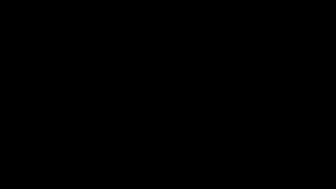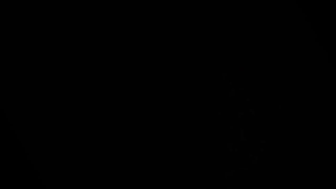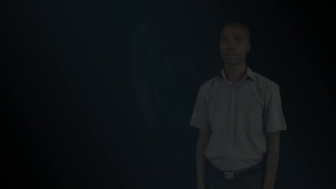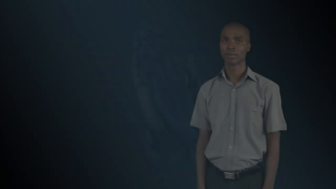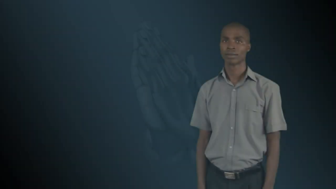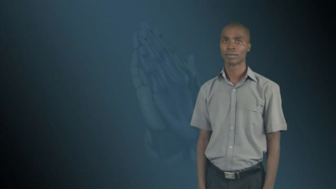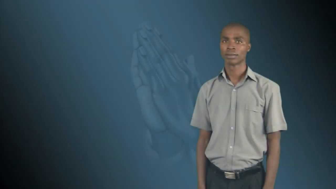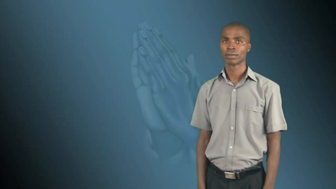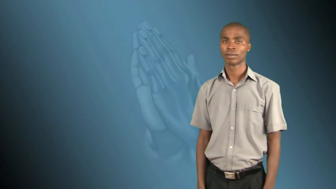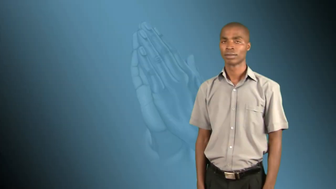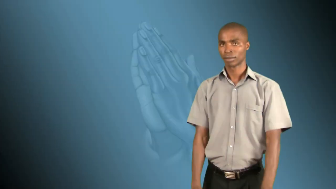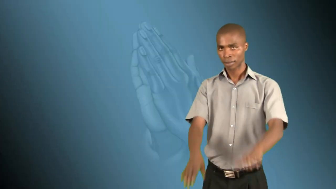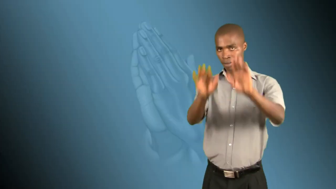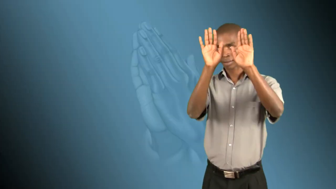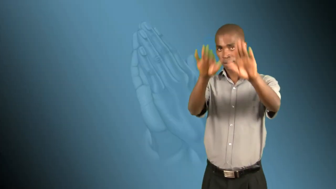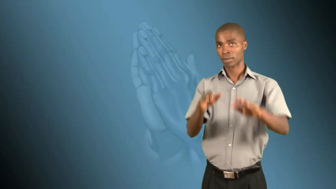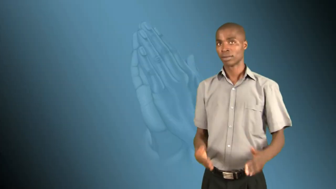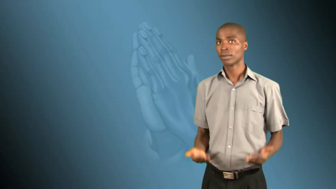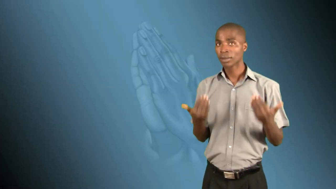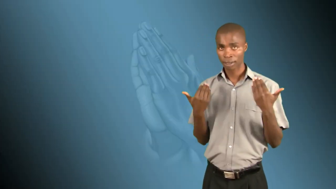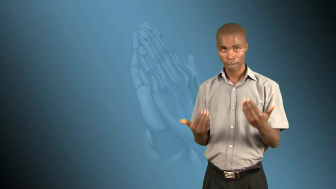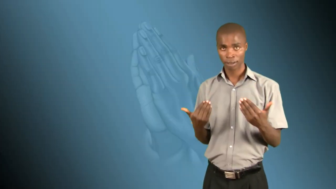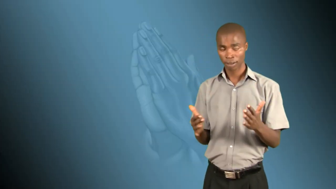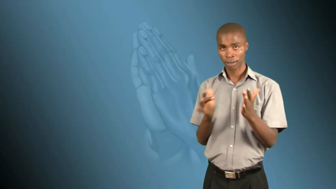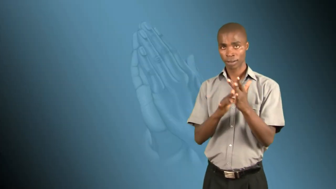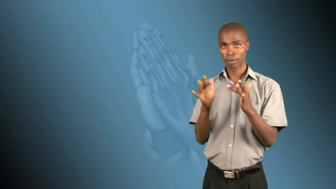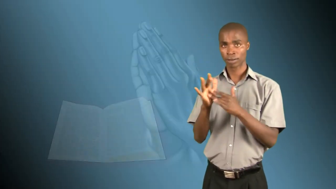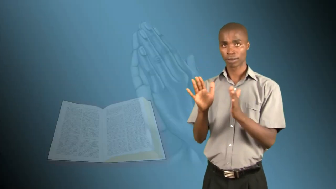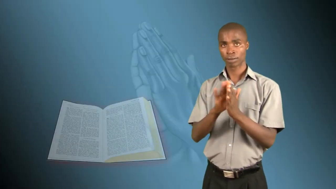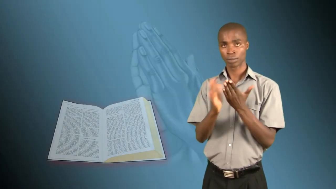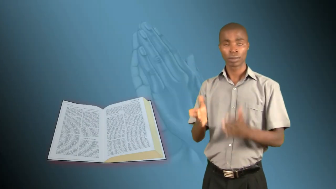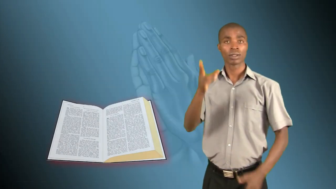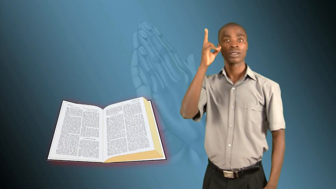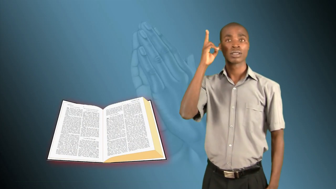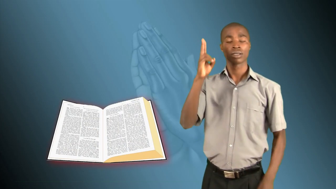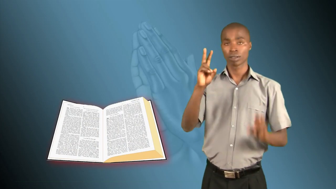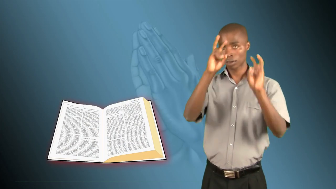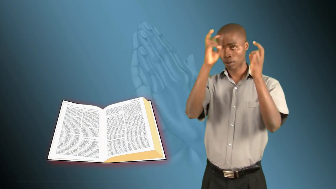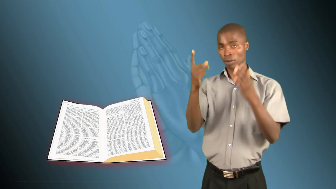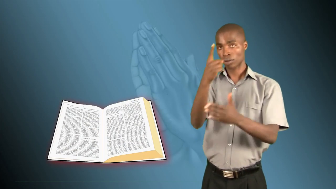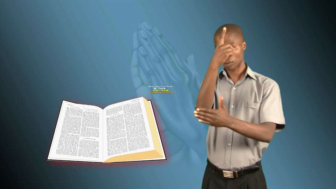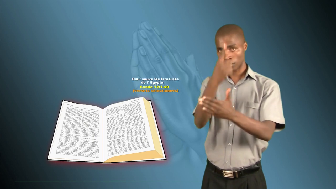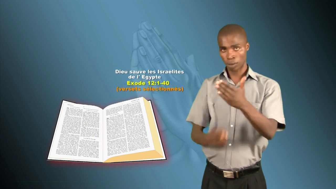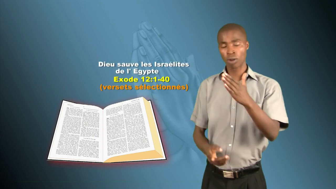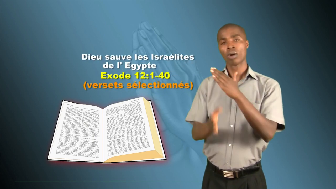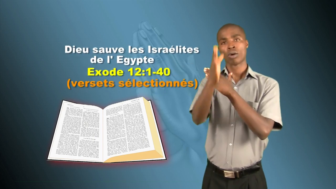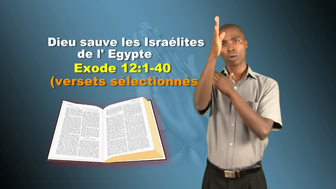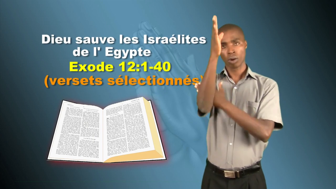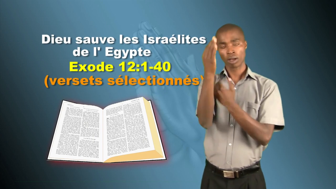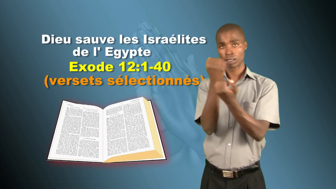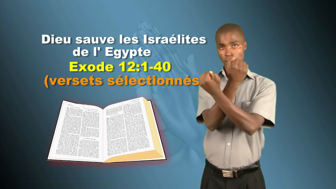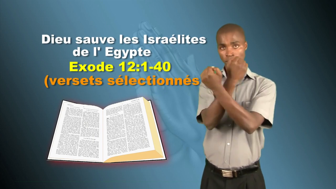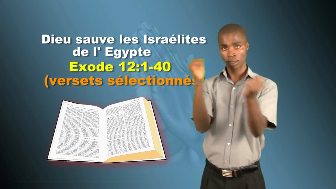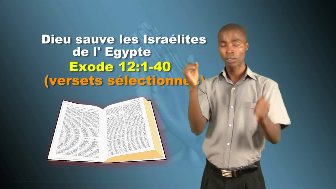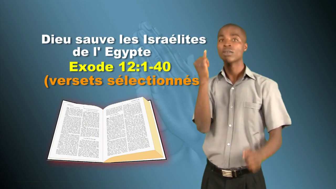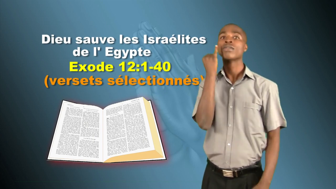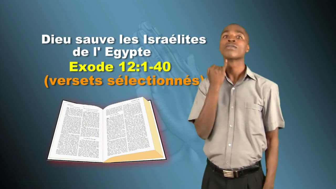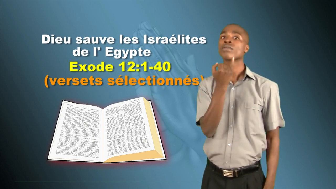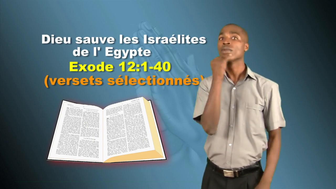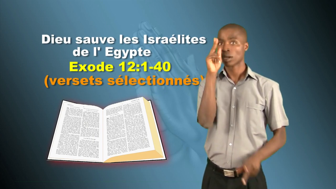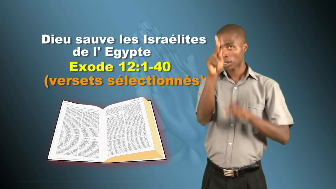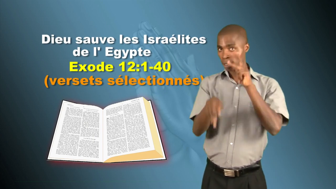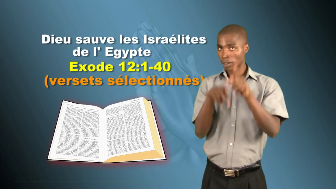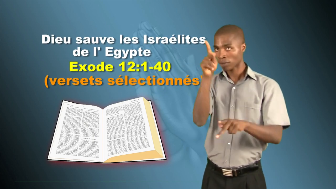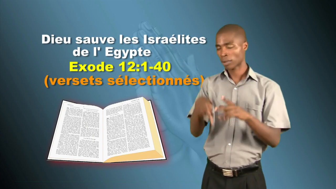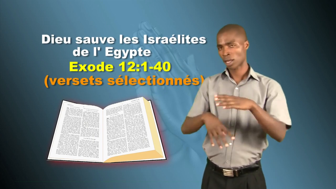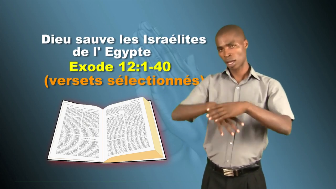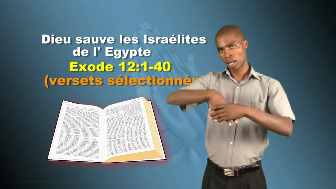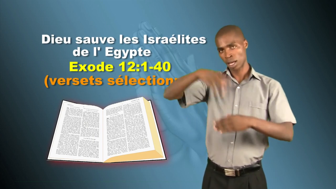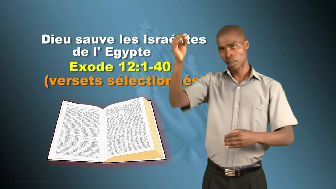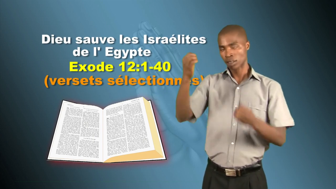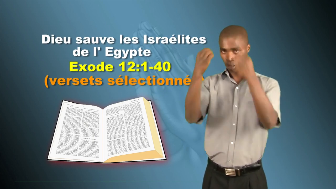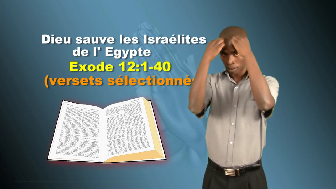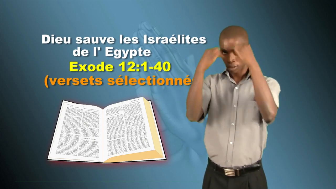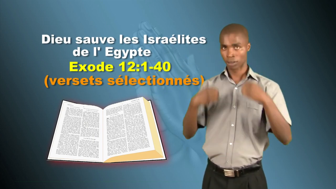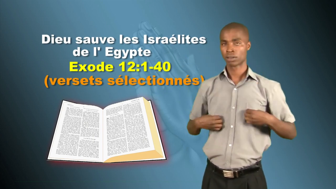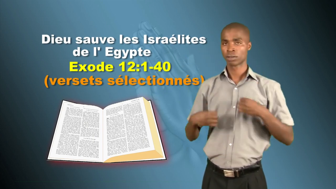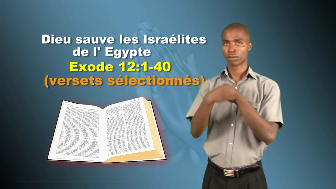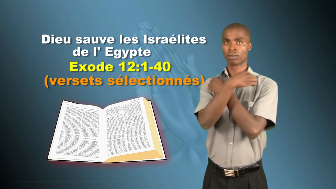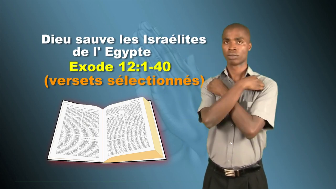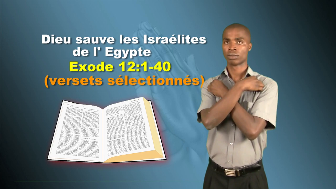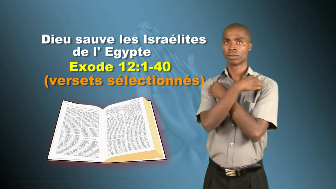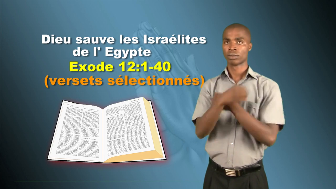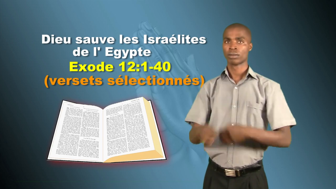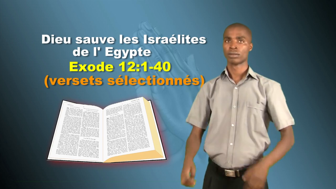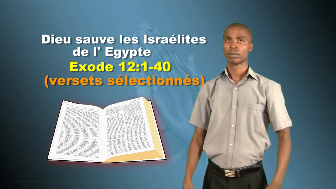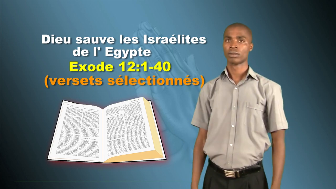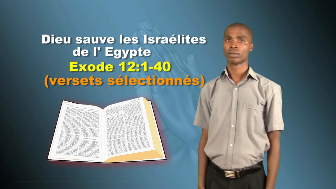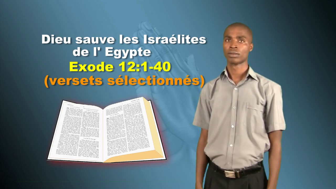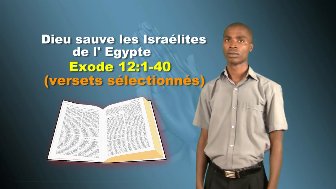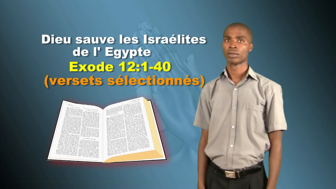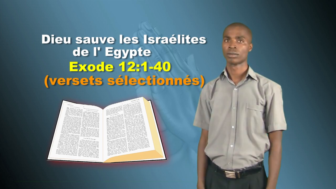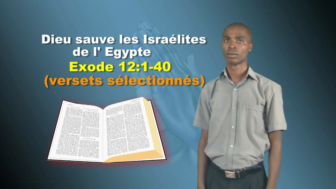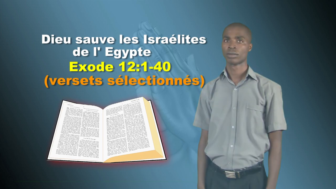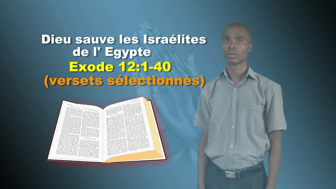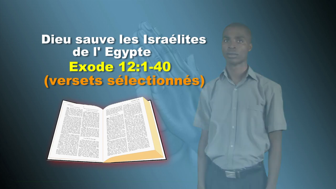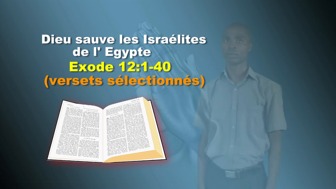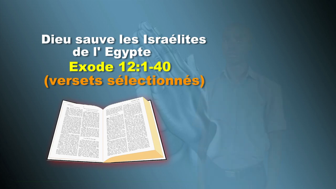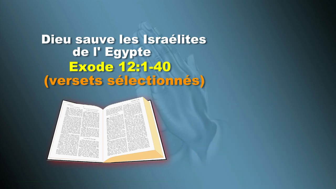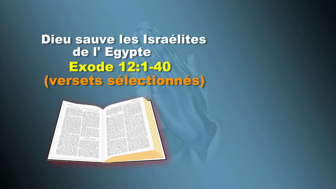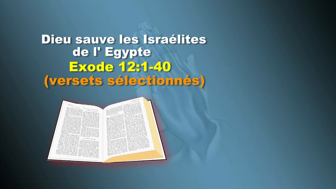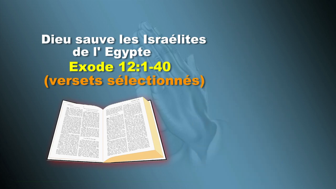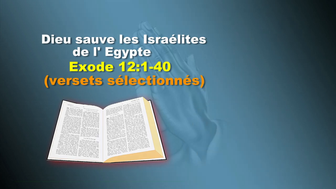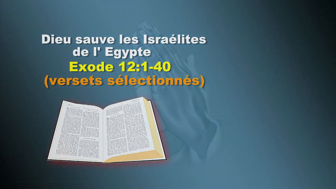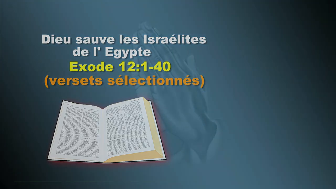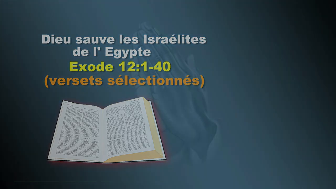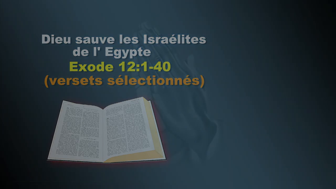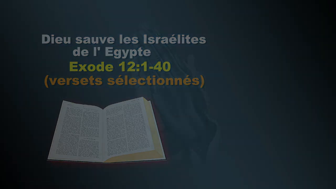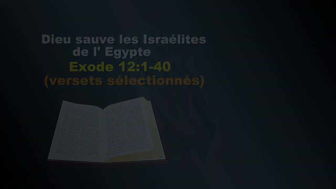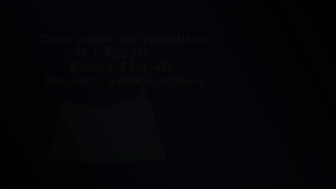Dieu sauve les Israélites de l' Egypte